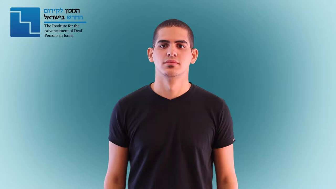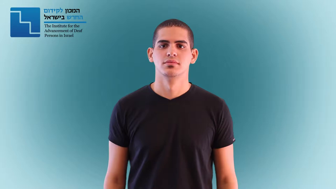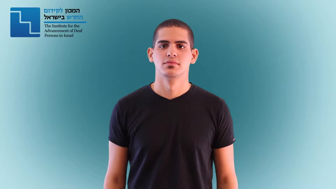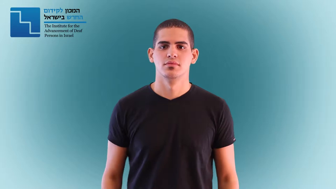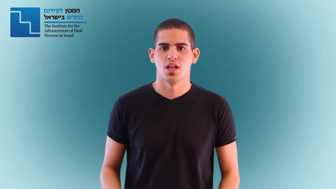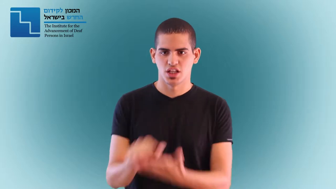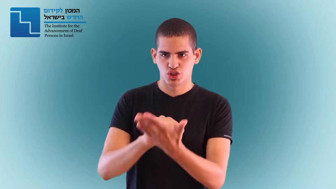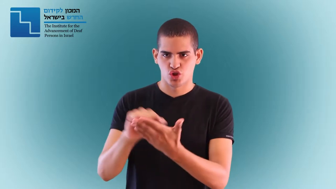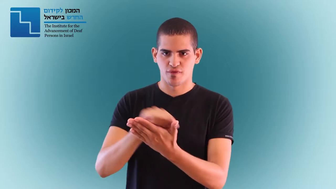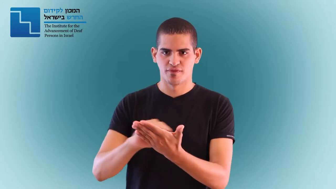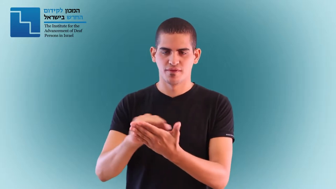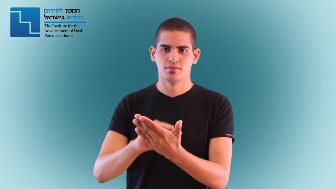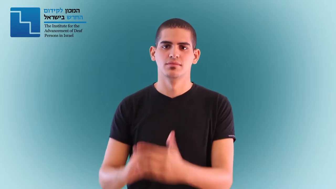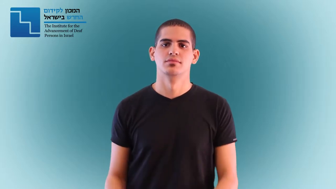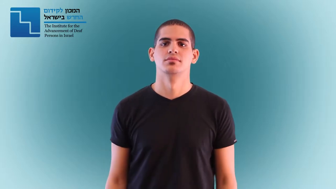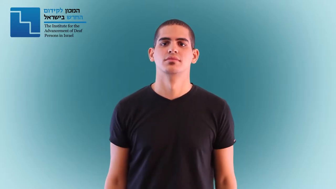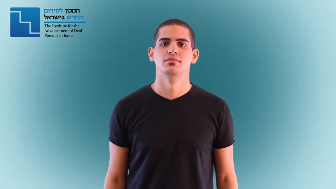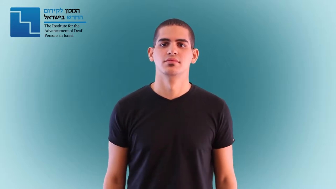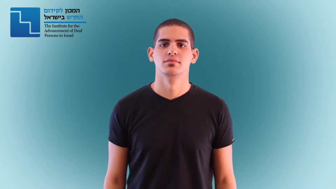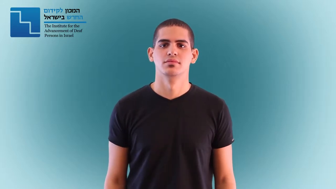לשטוף